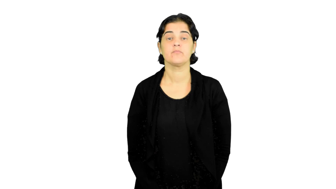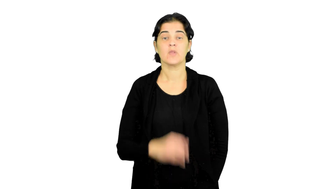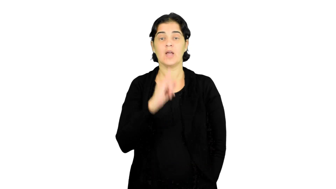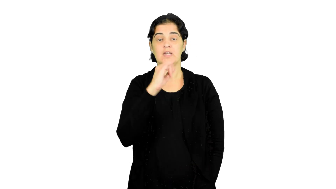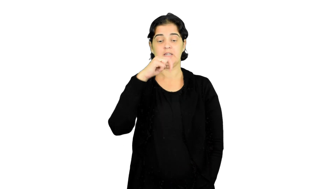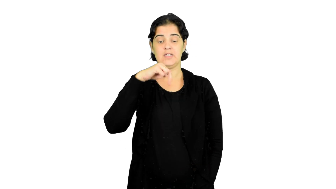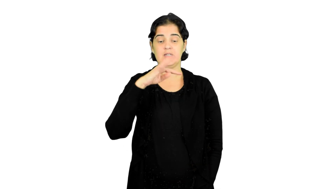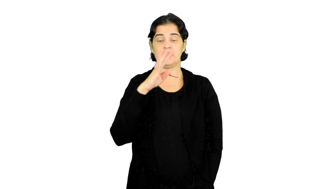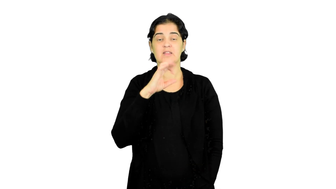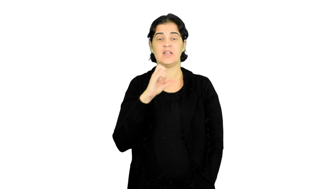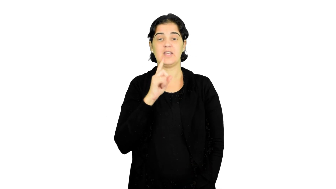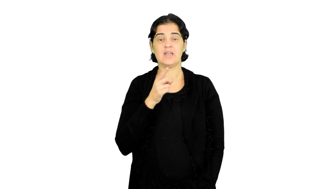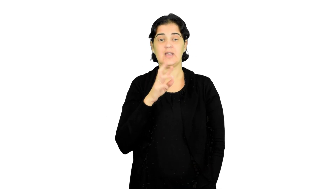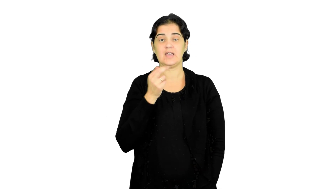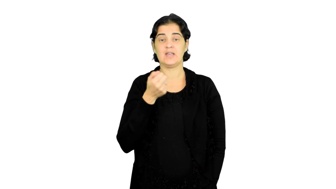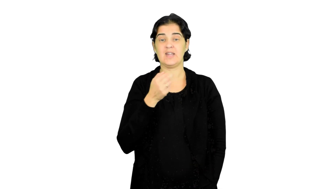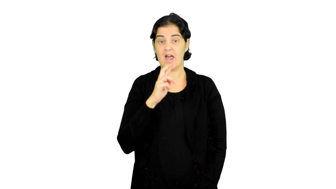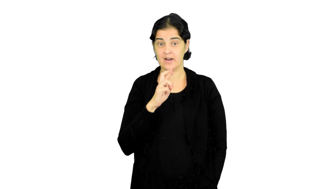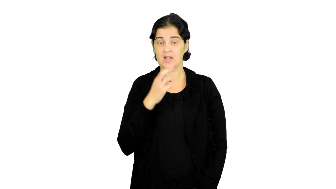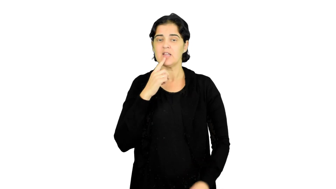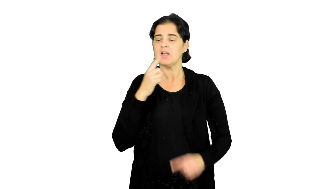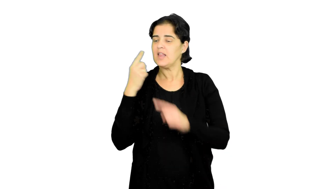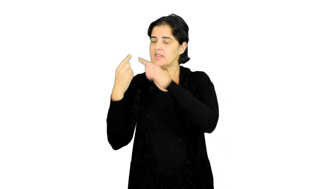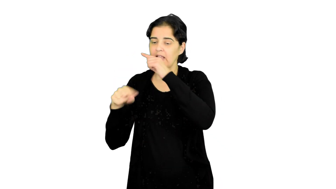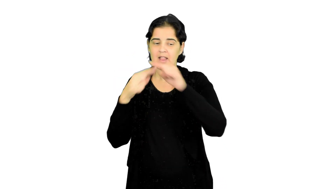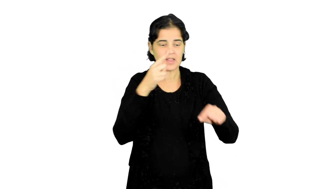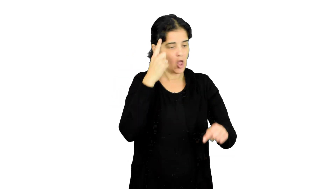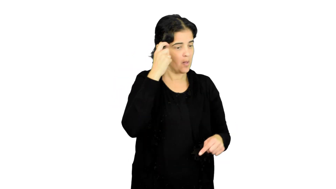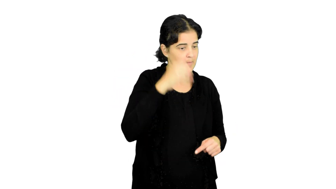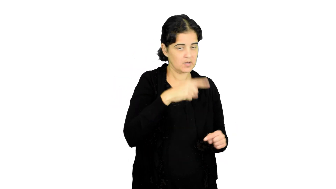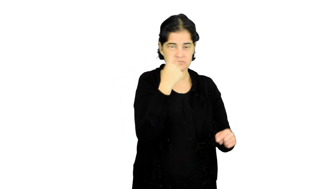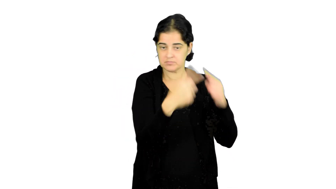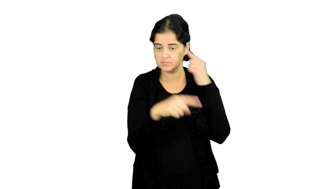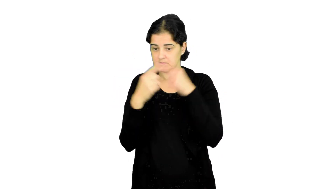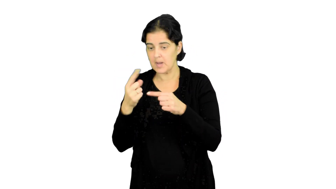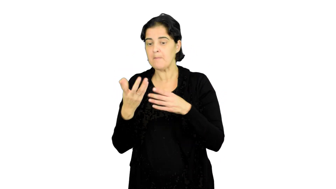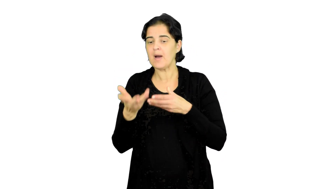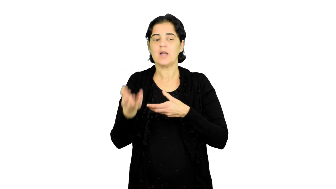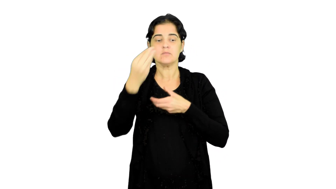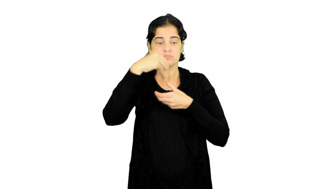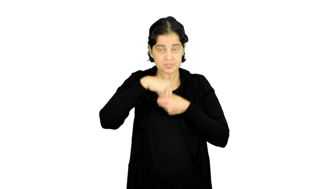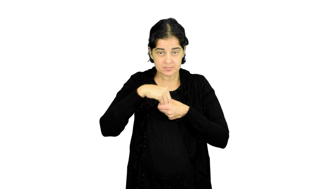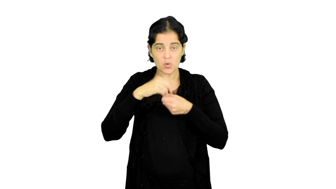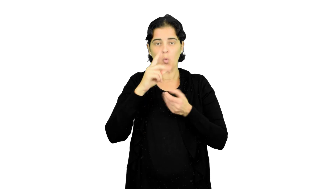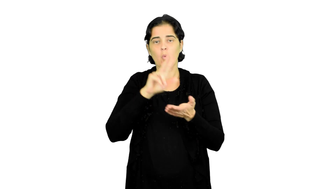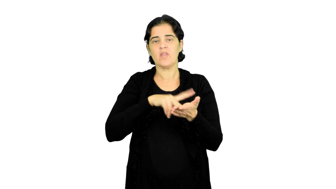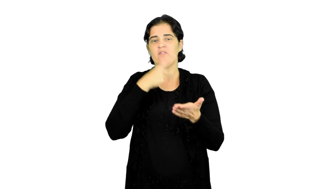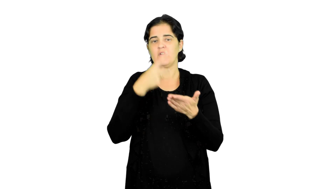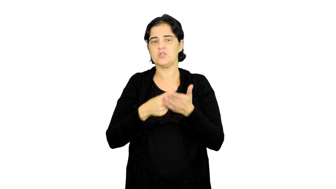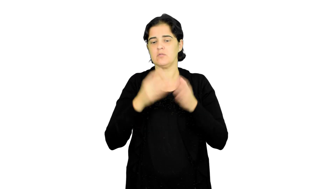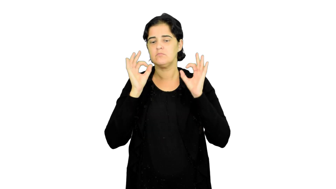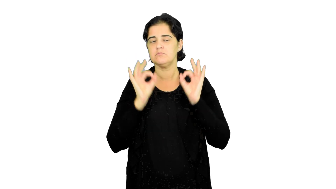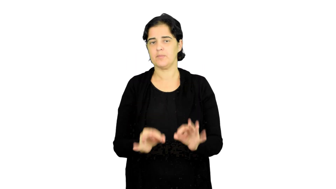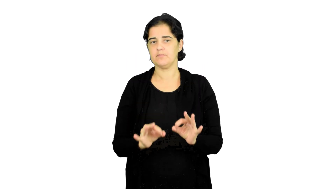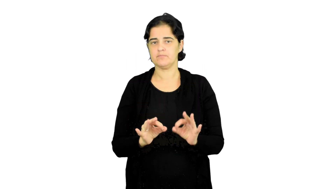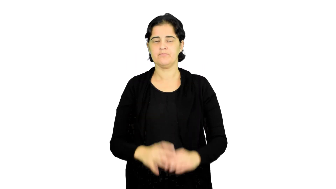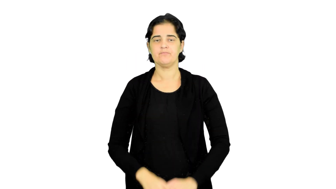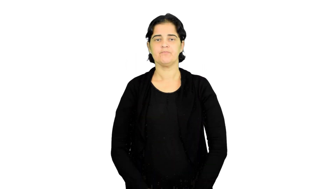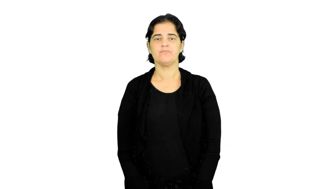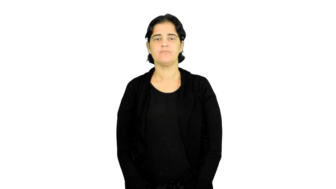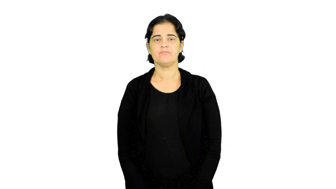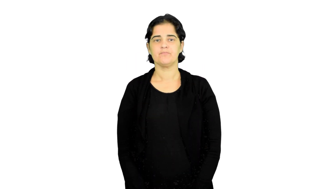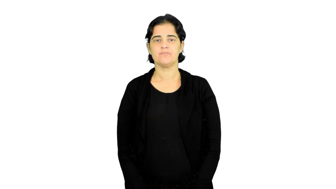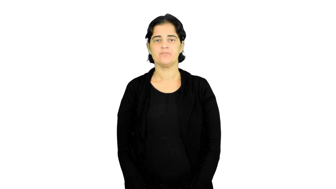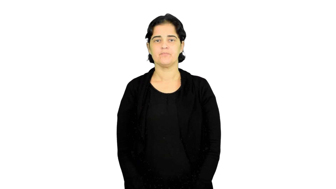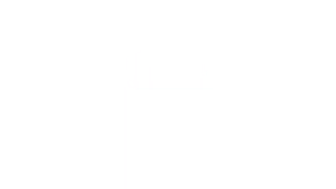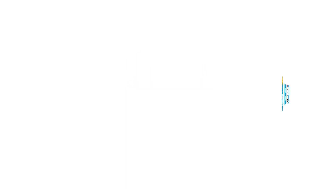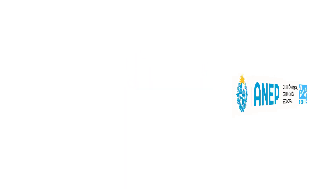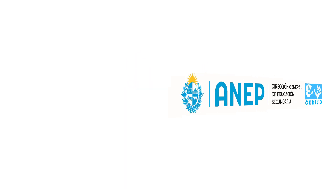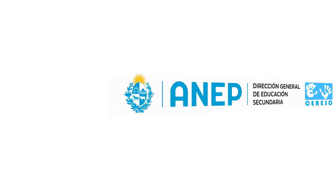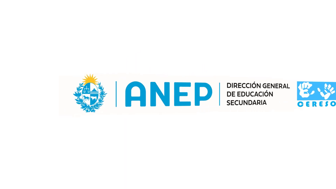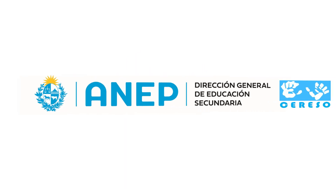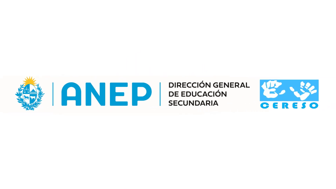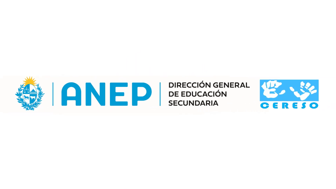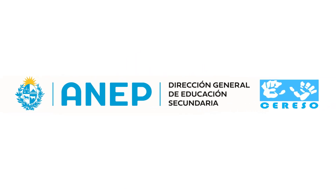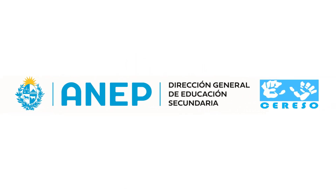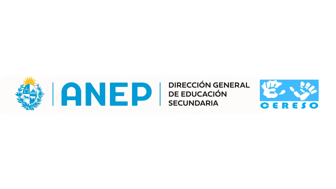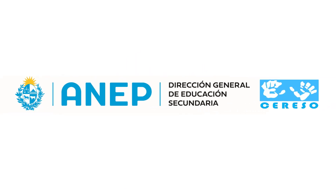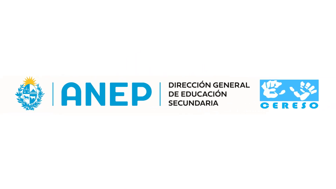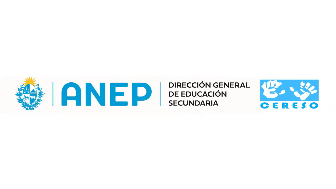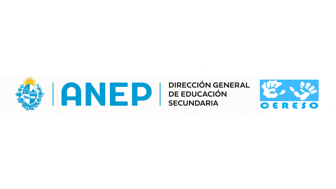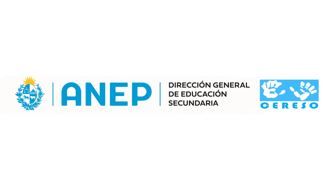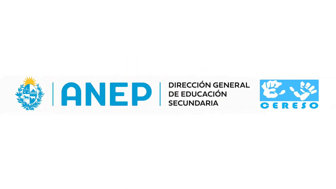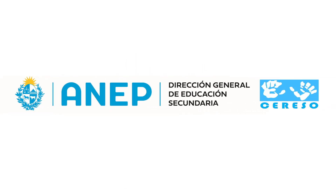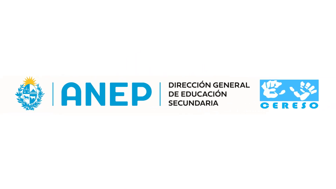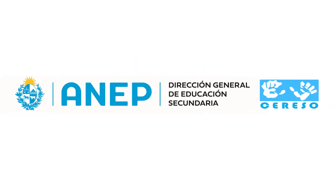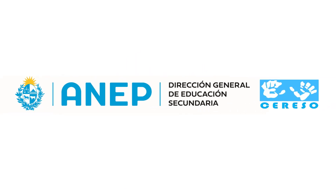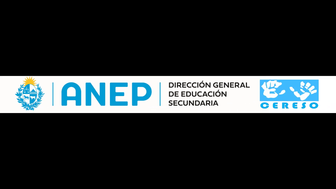INTEGRAR